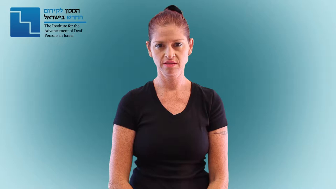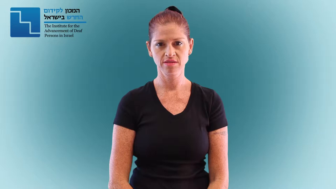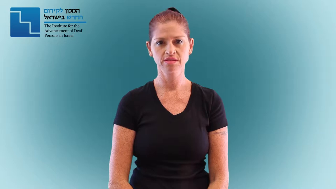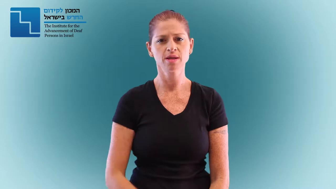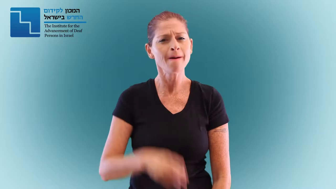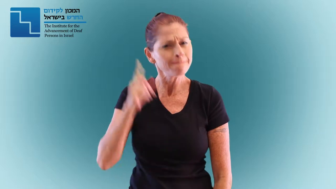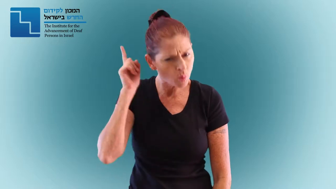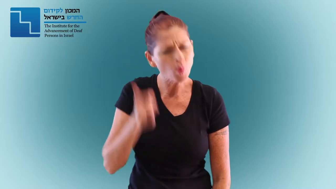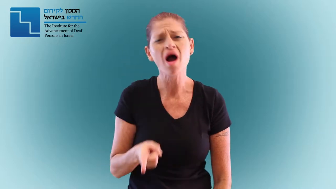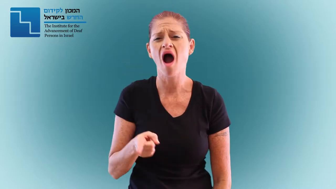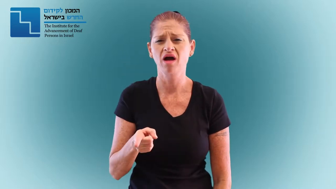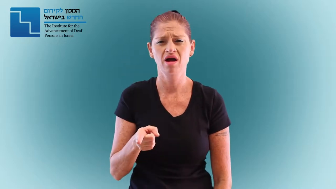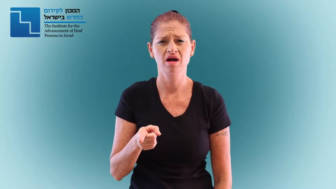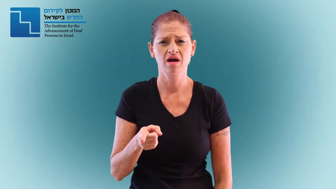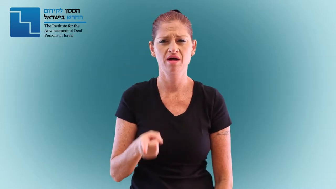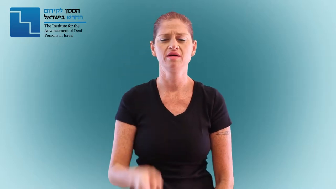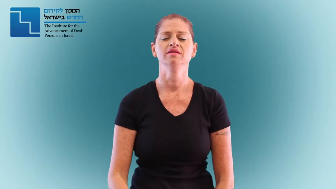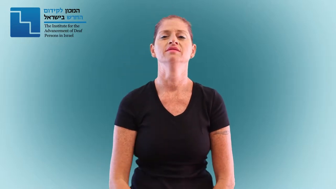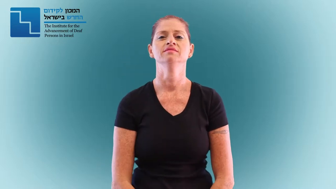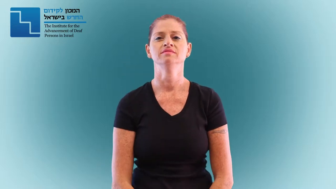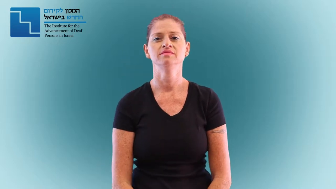מוכרח